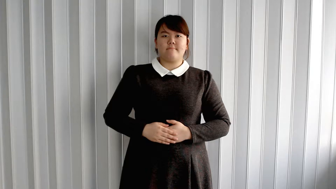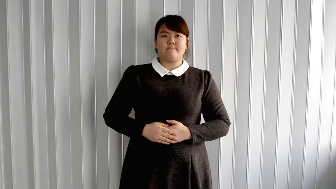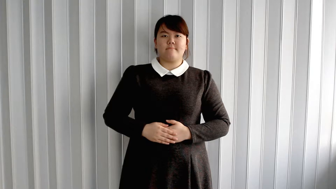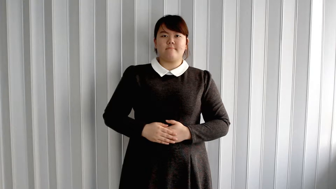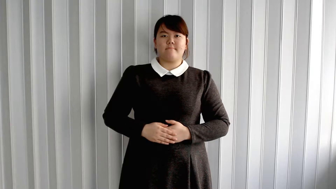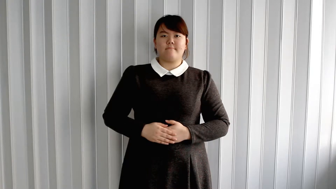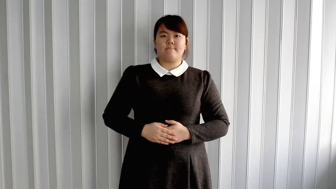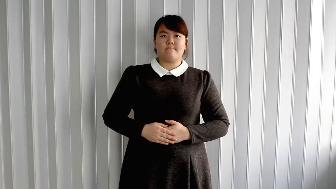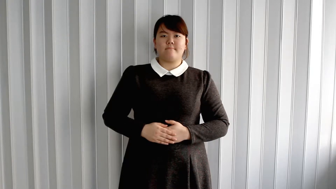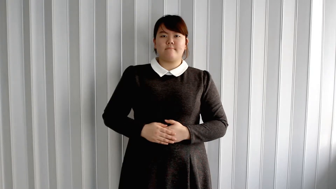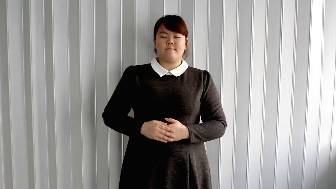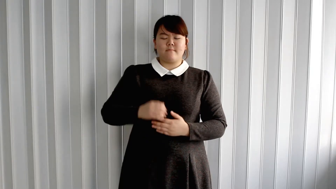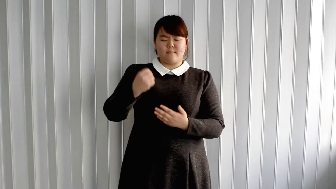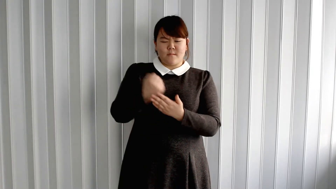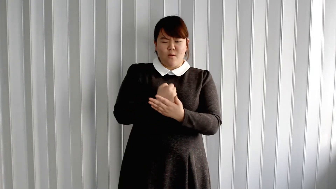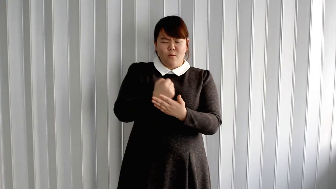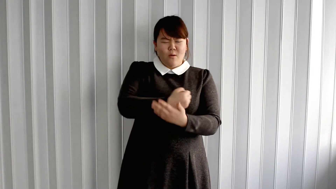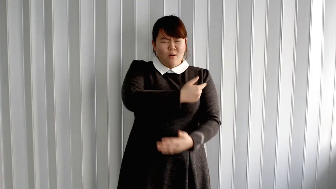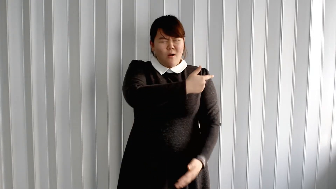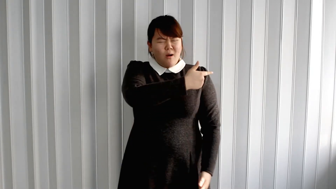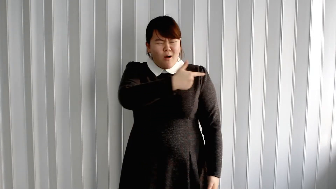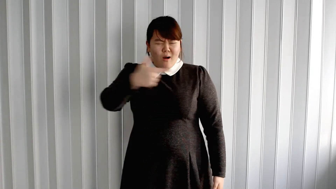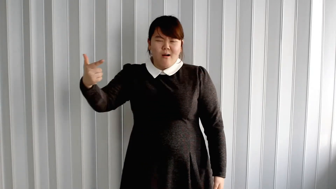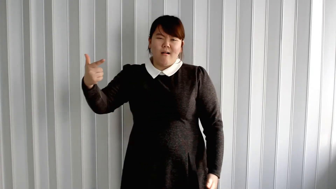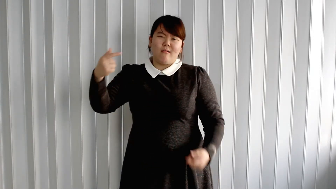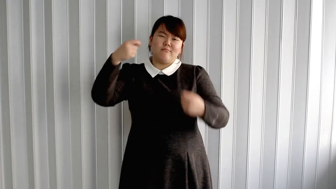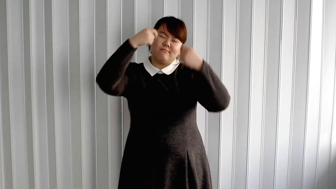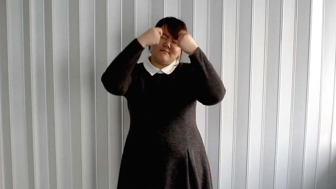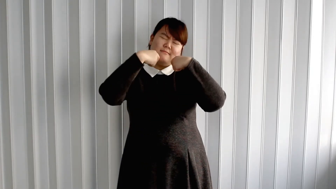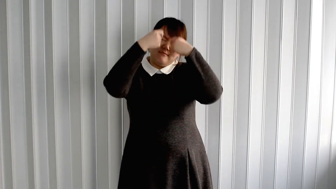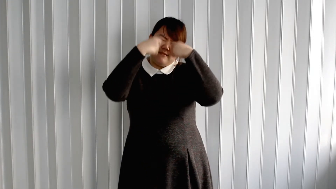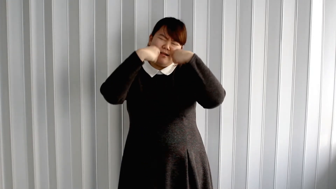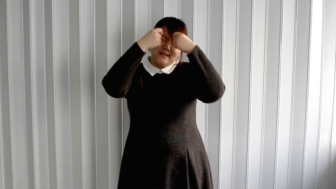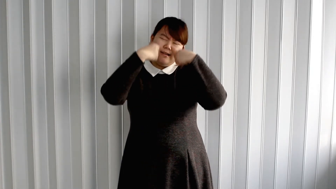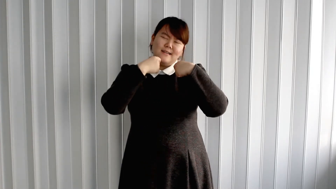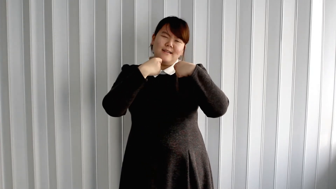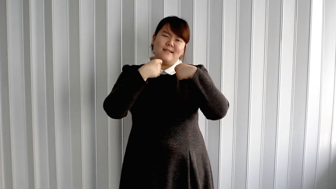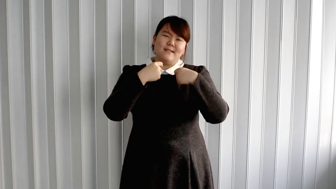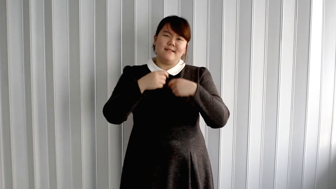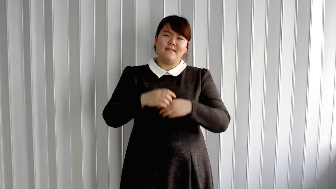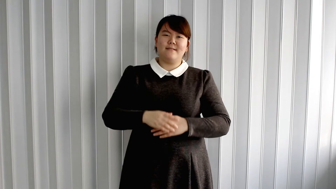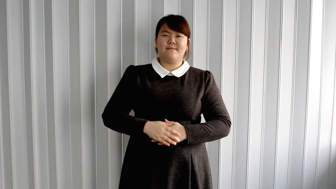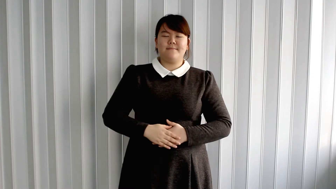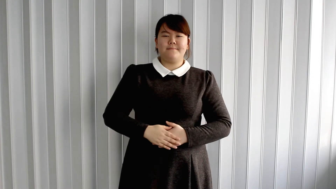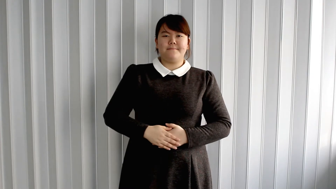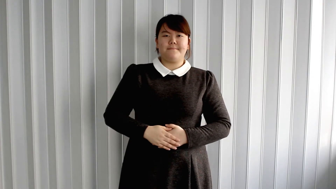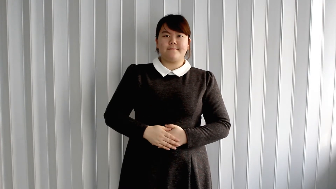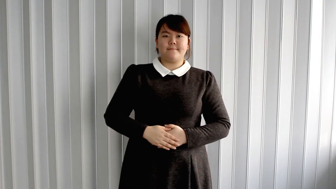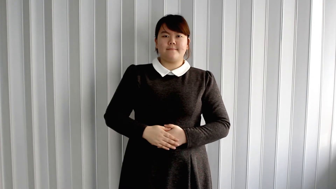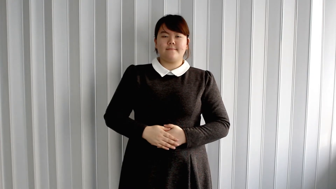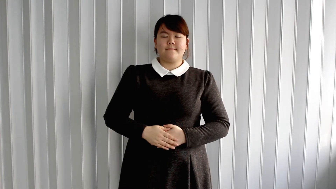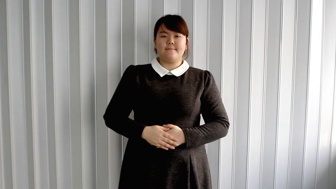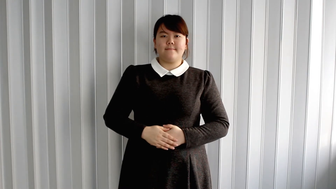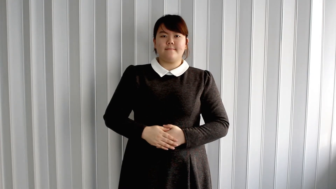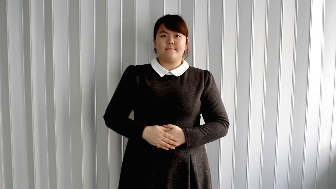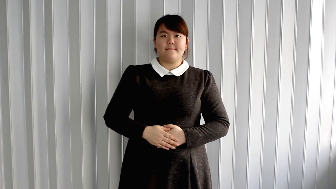너무서운해서눈물이나왔다